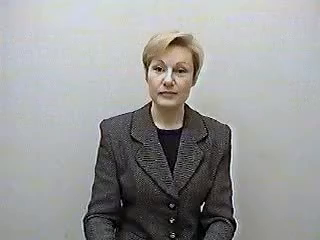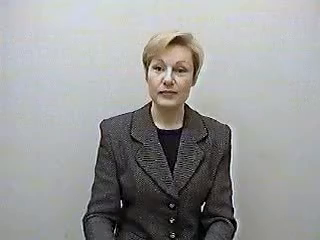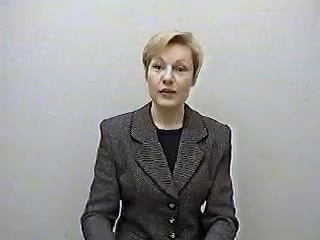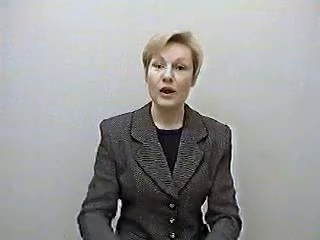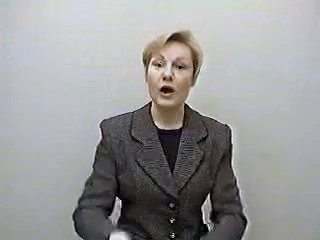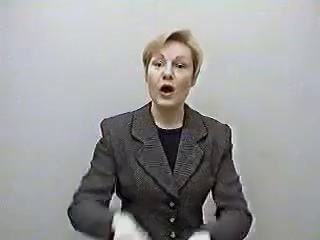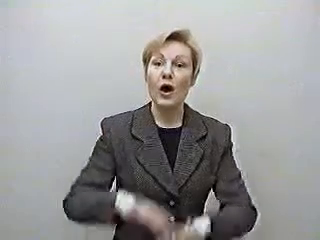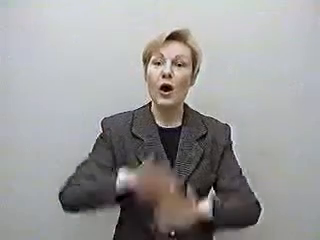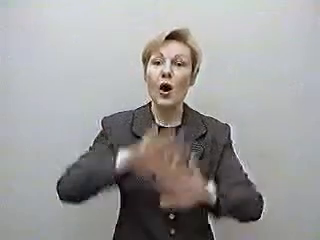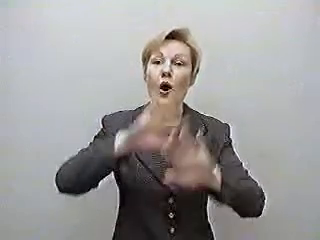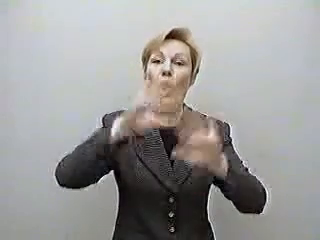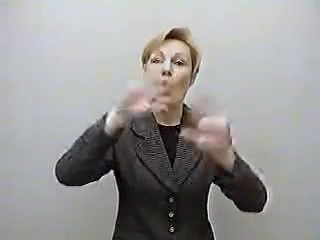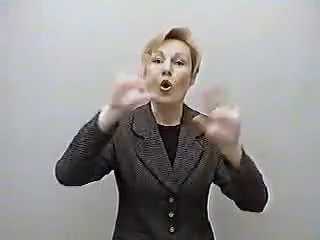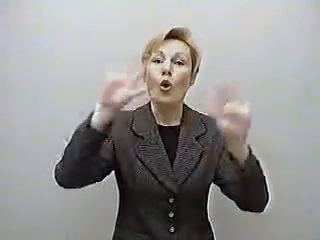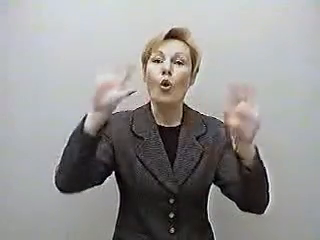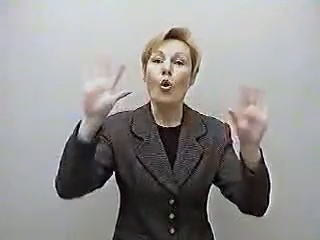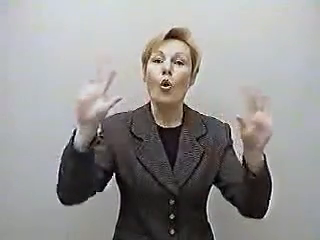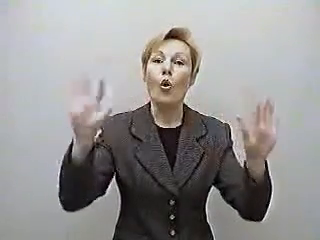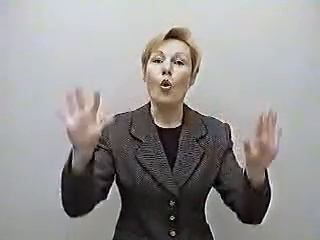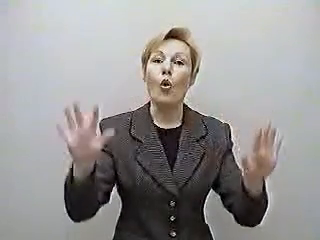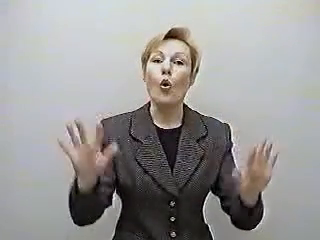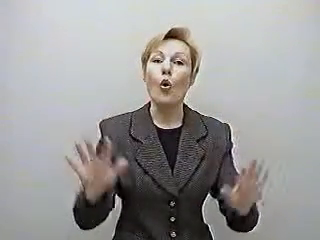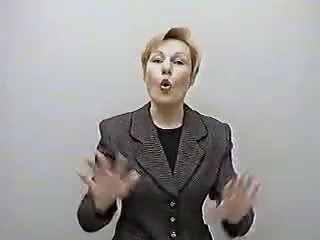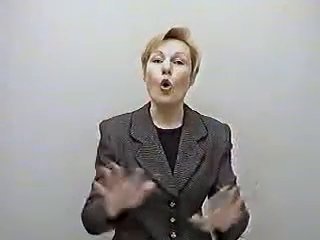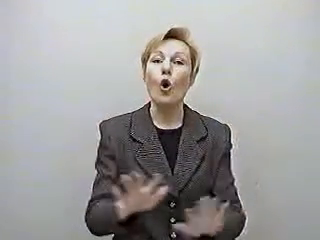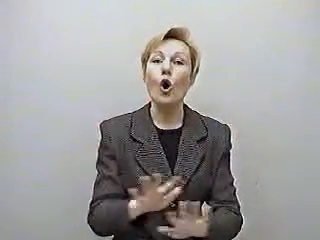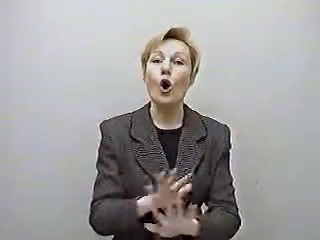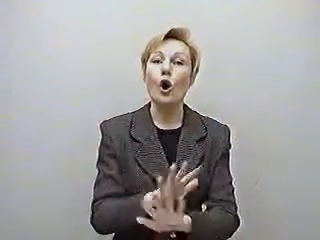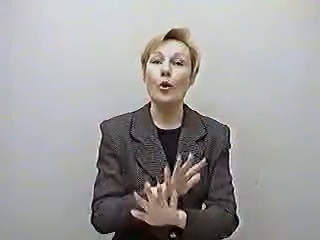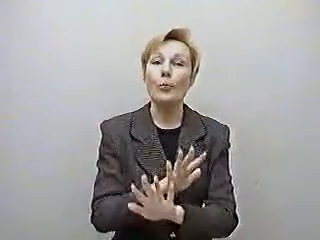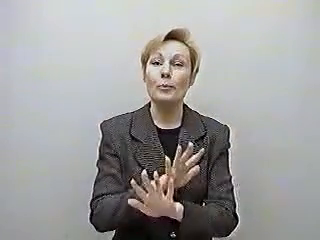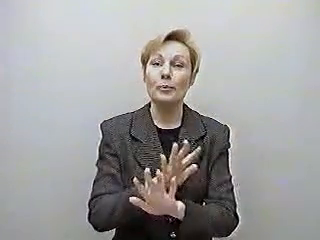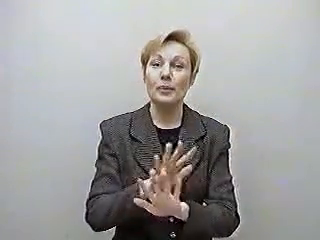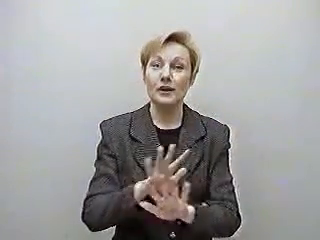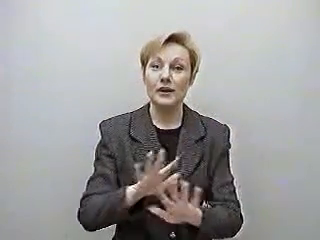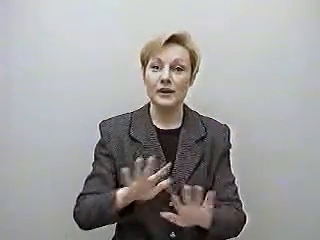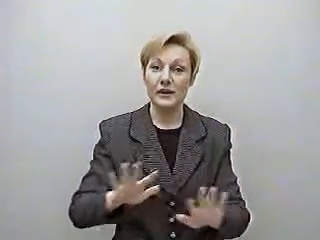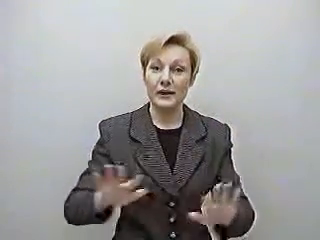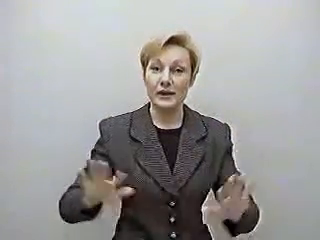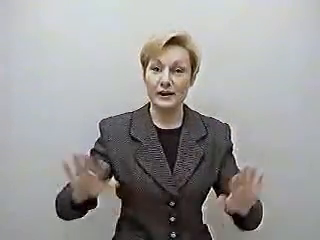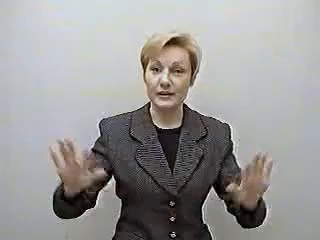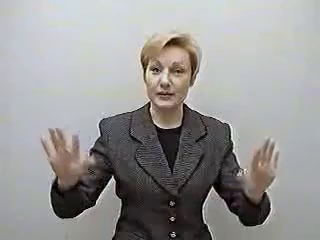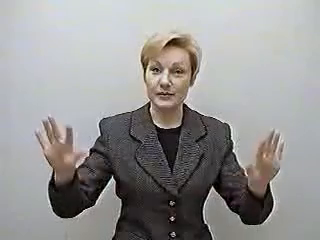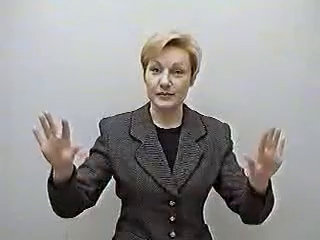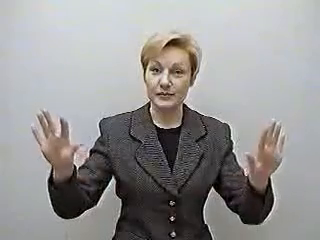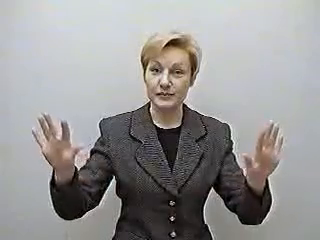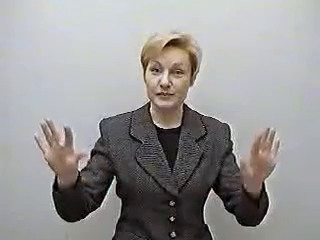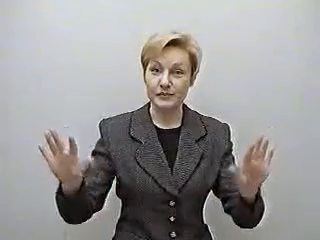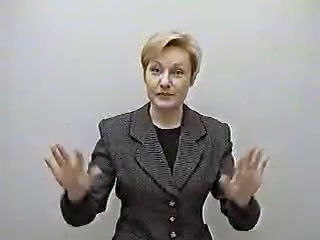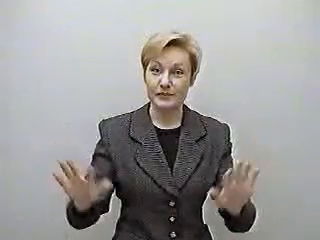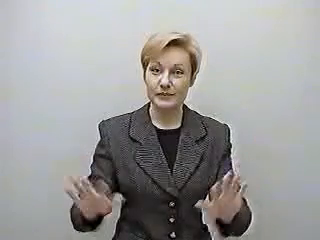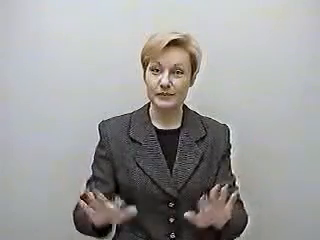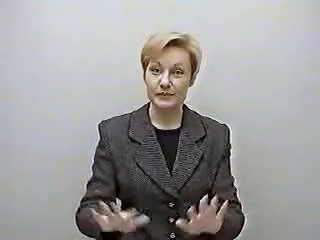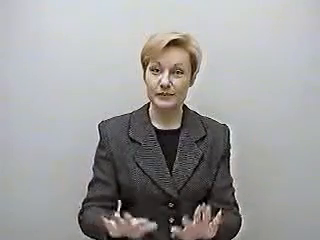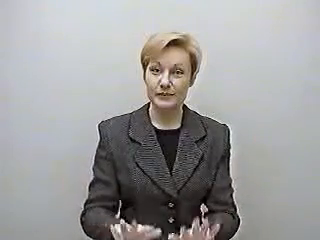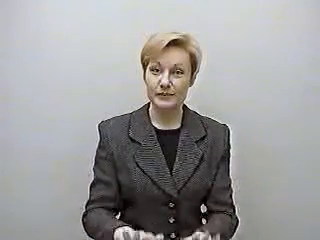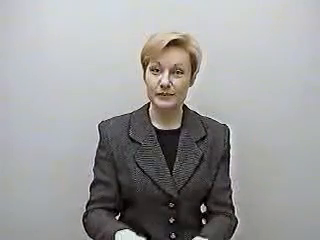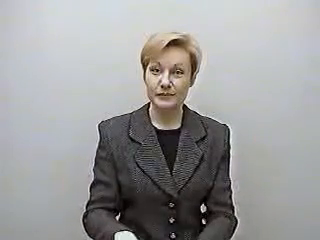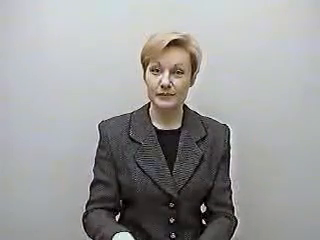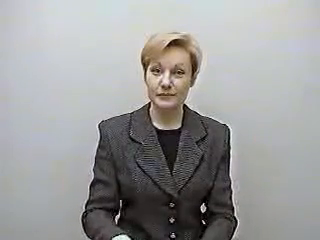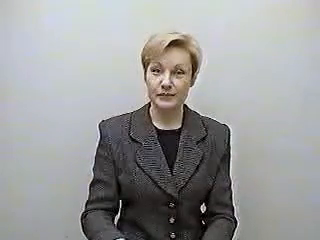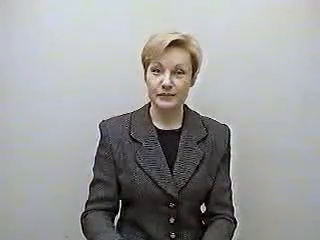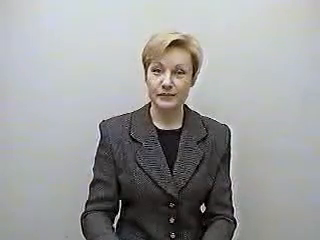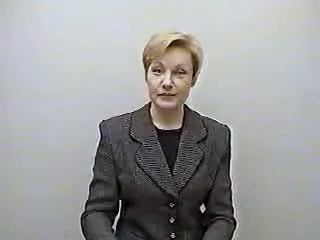опера